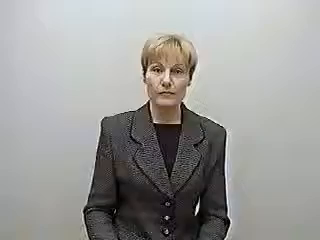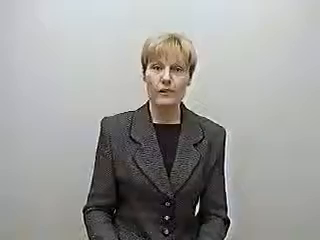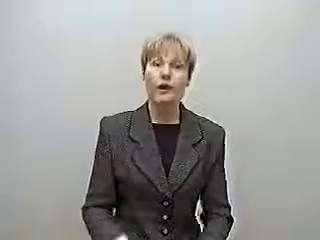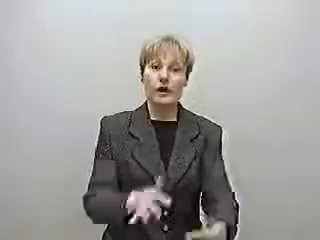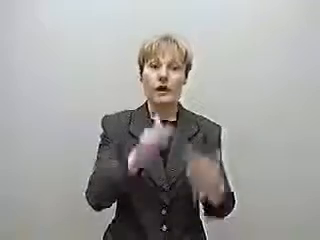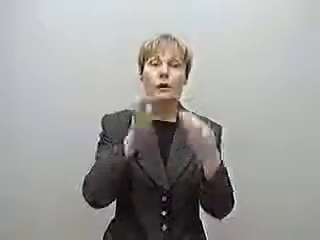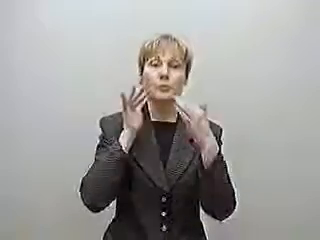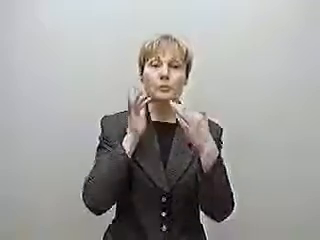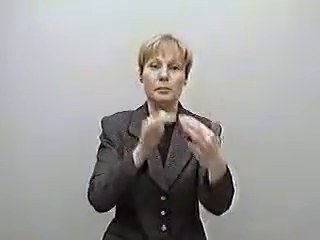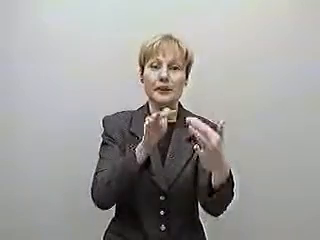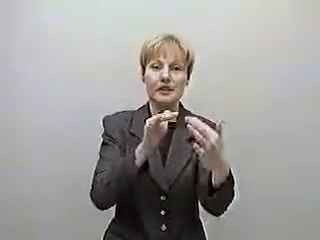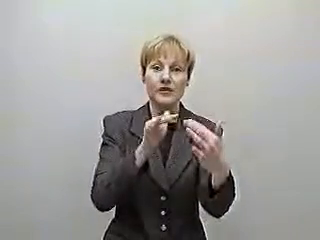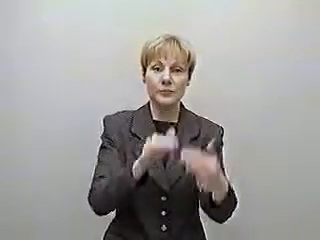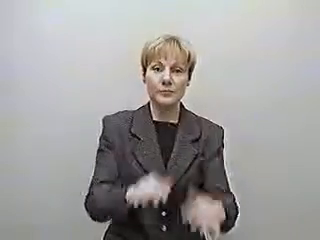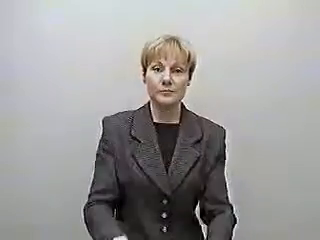битва